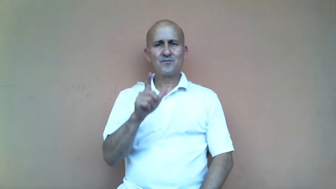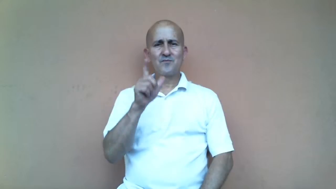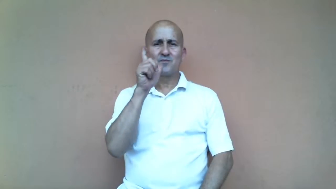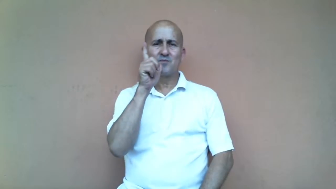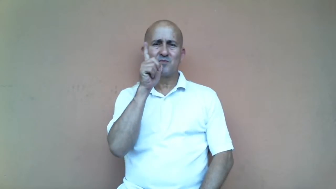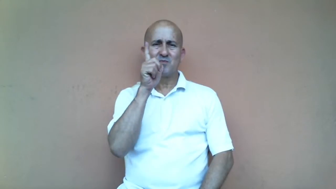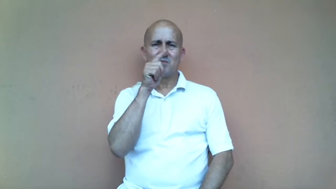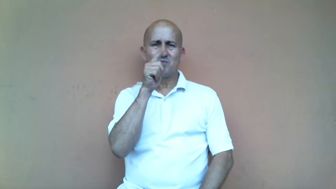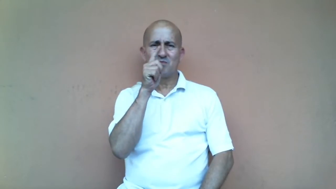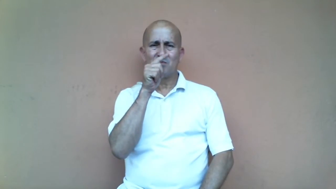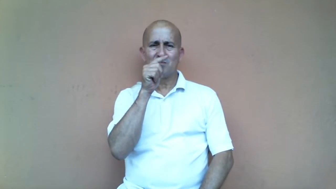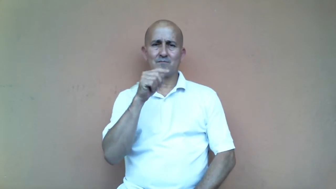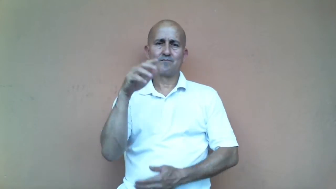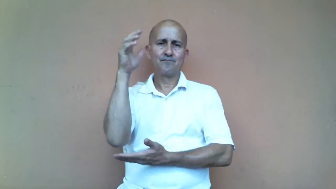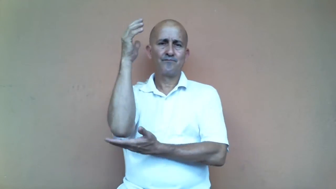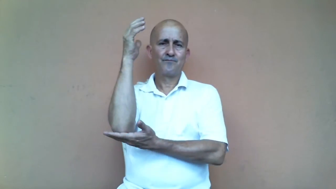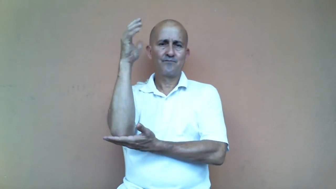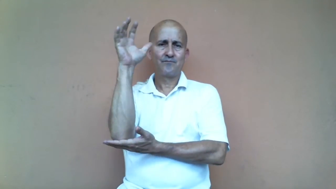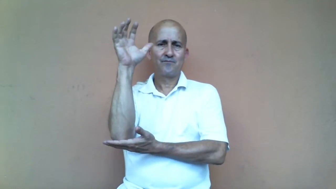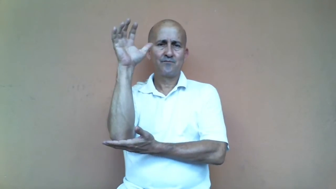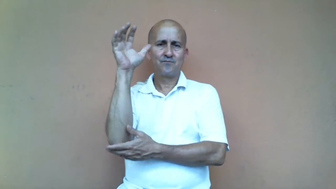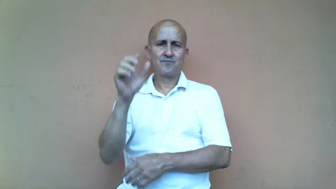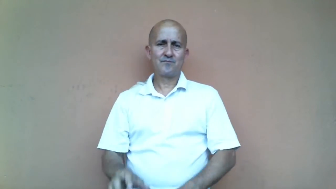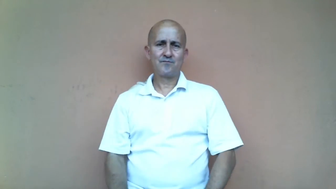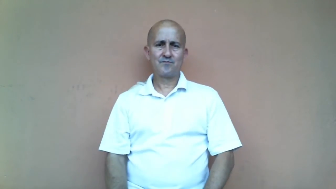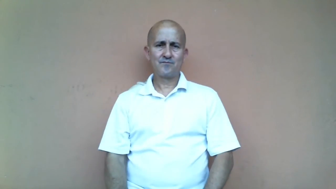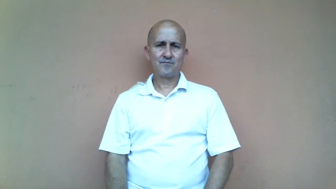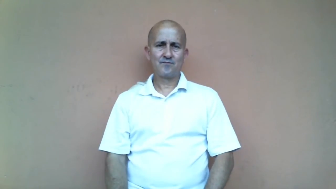árbol de limón